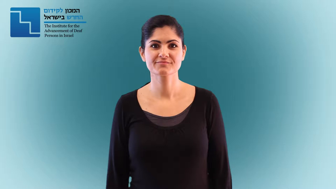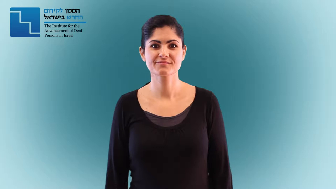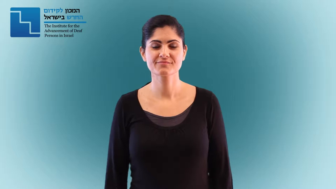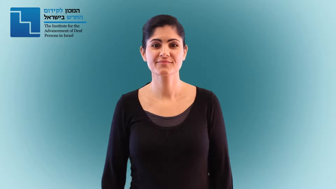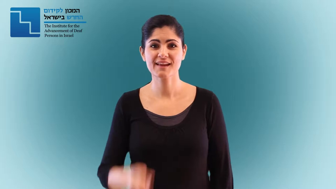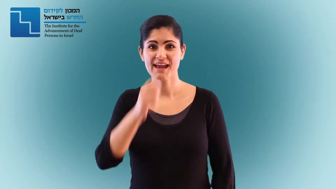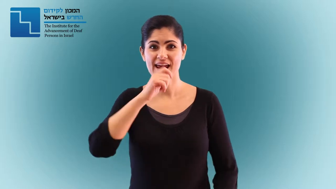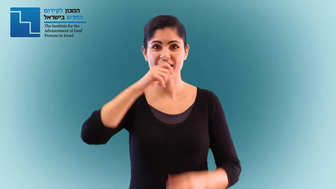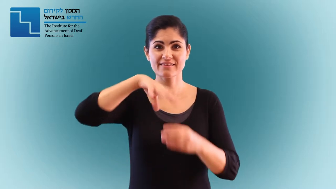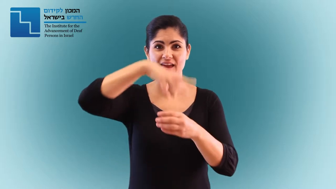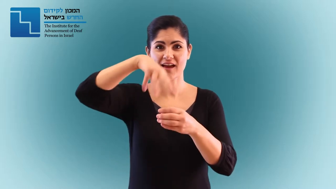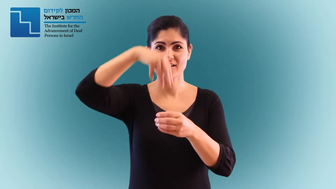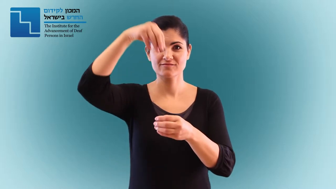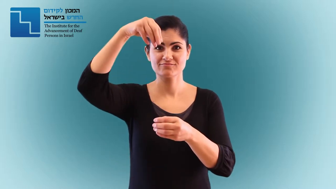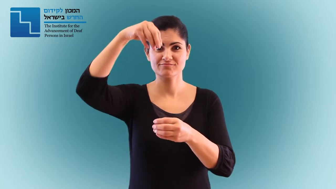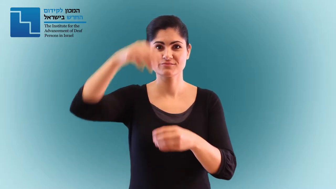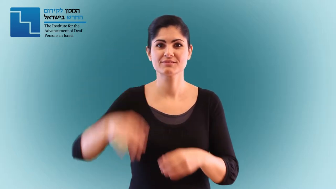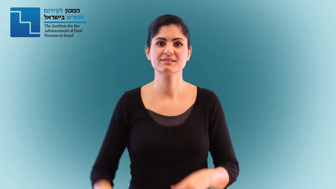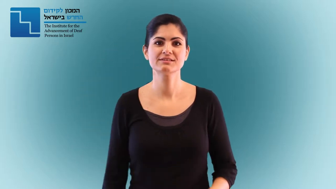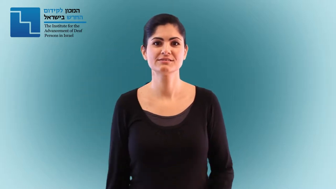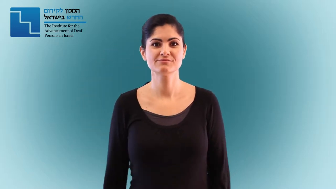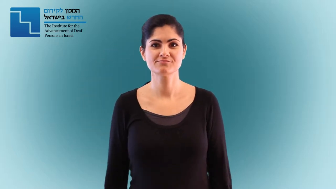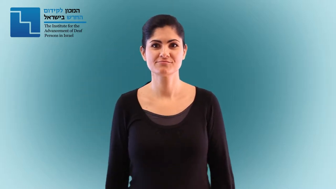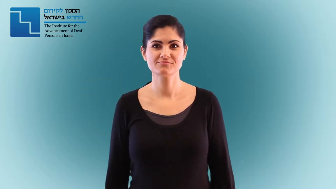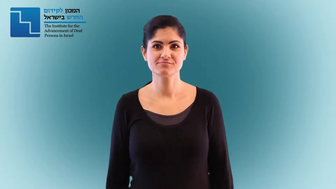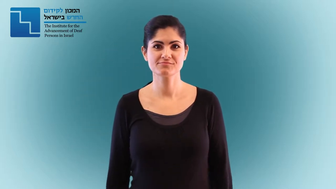גלידה